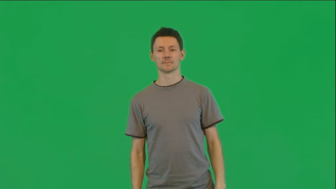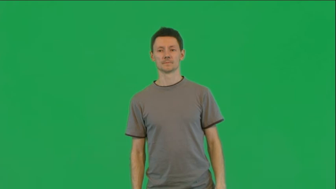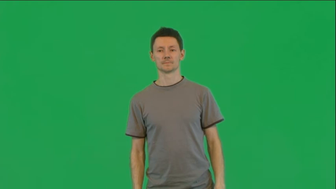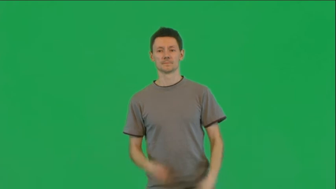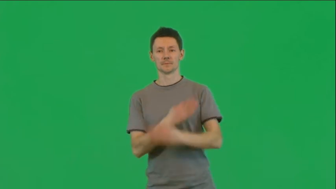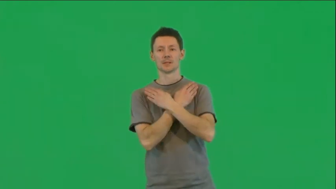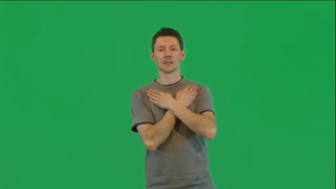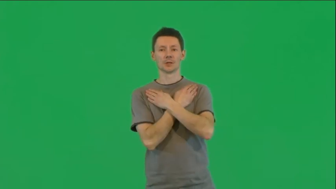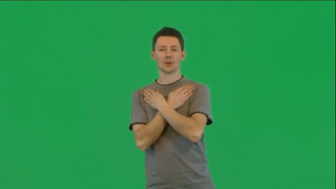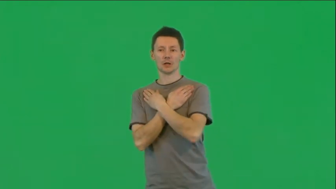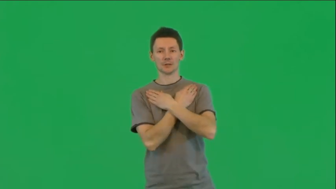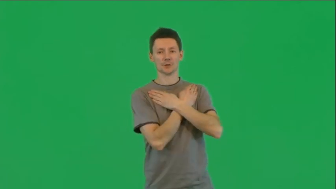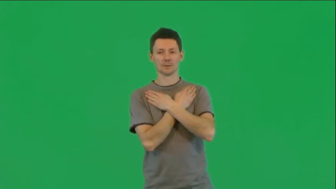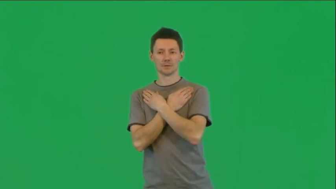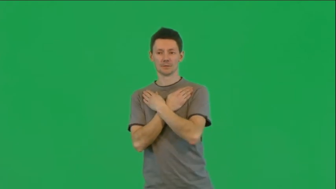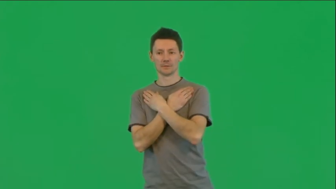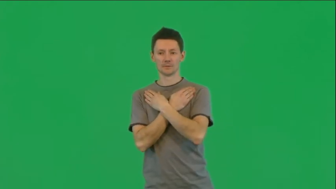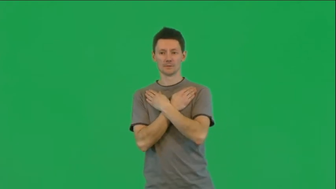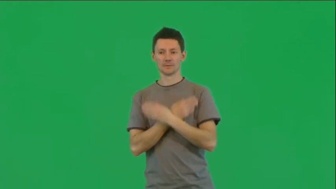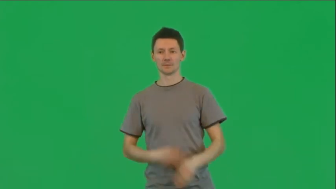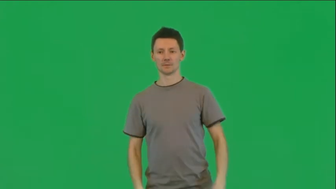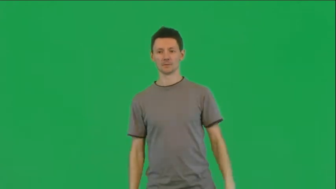kochać